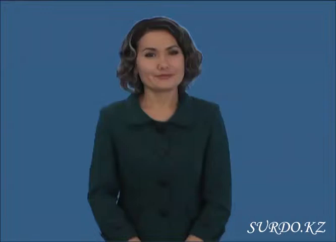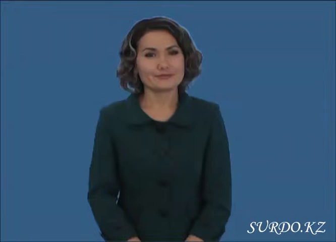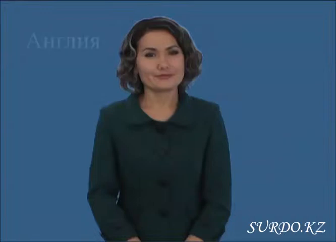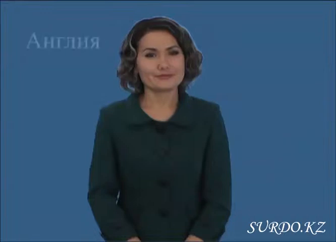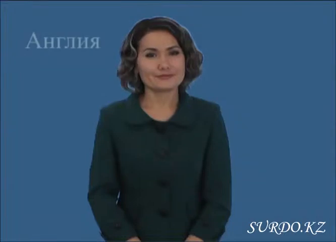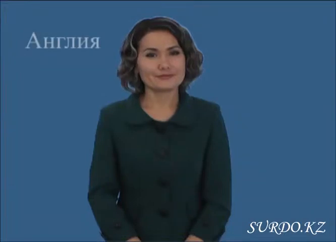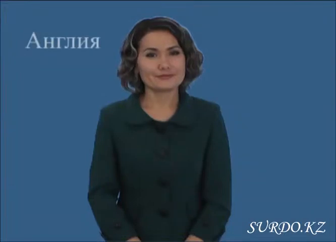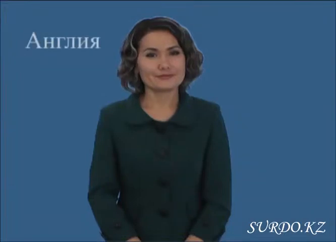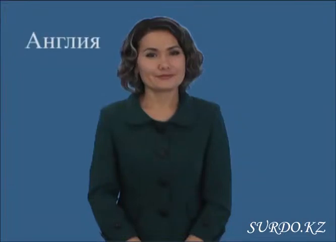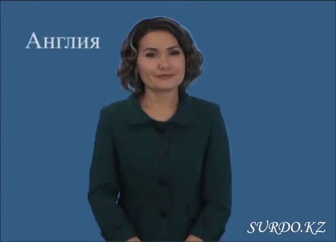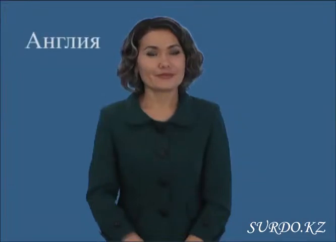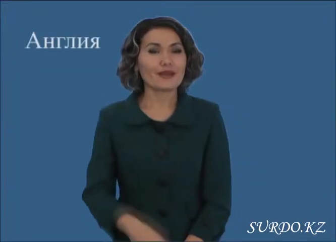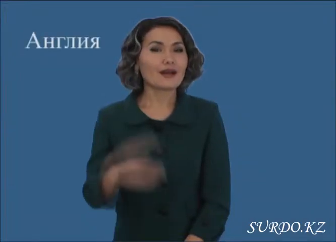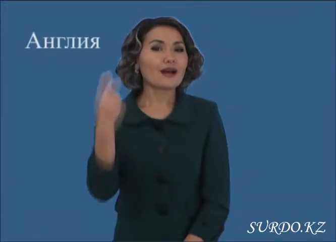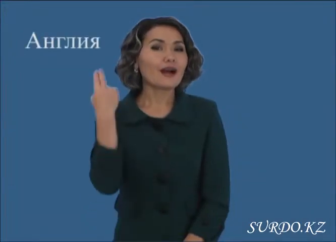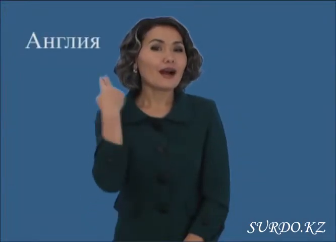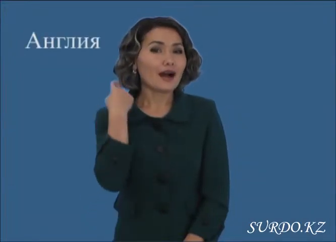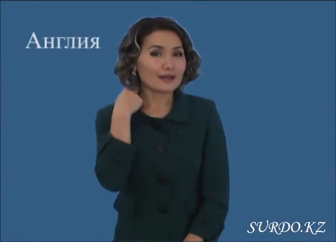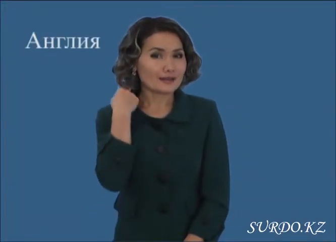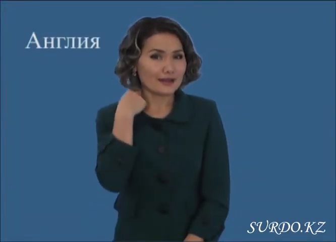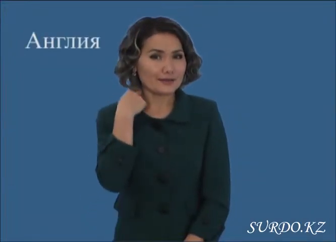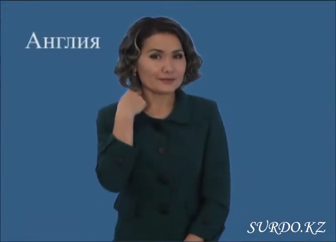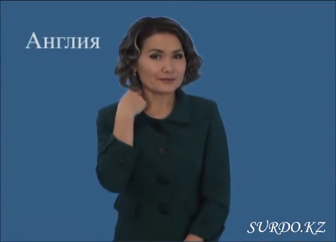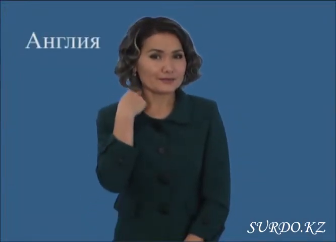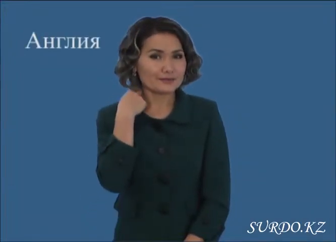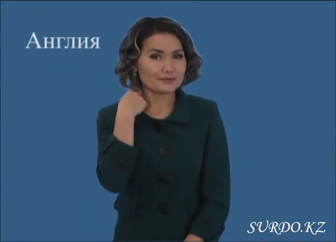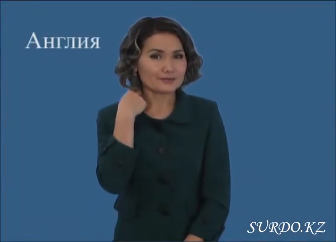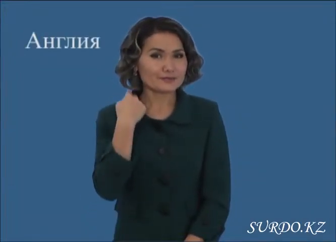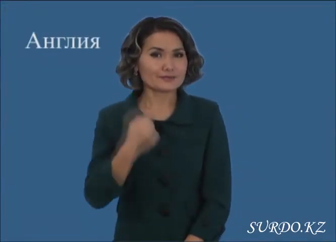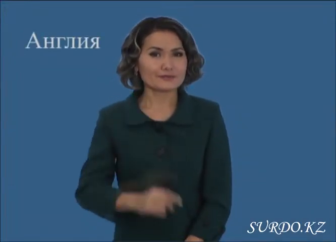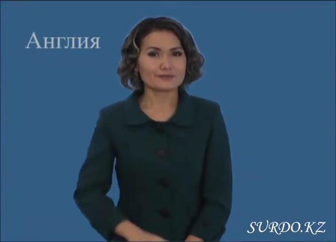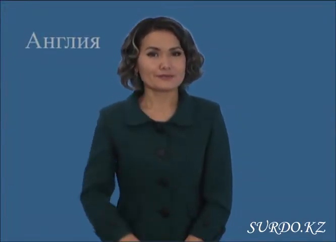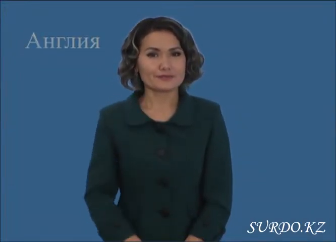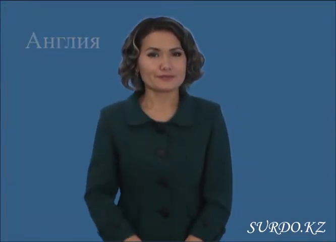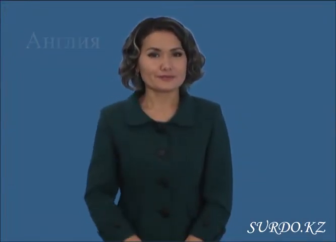Англия